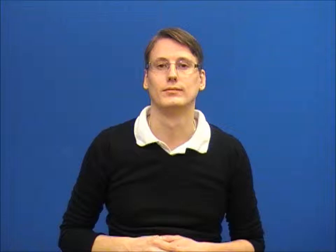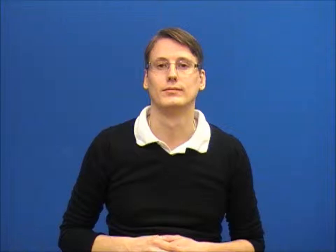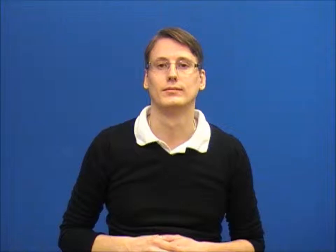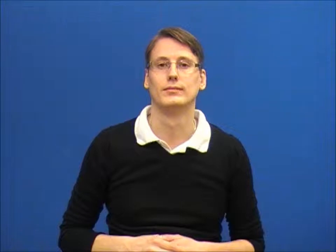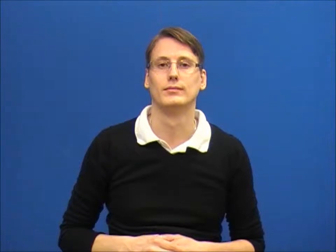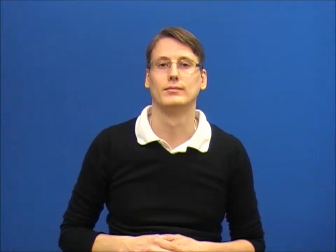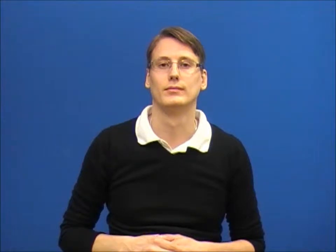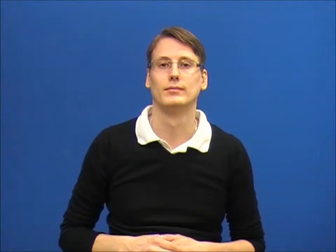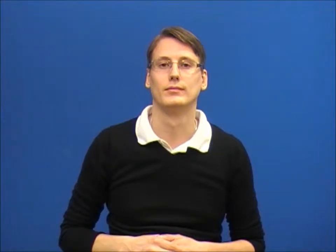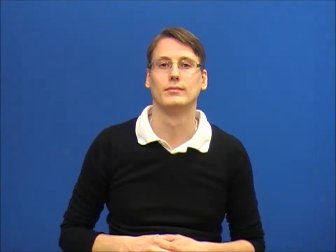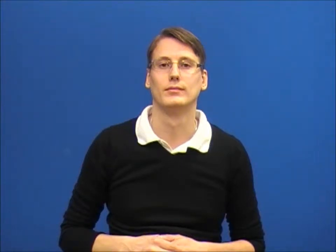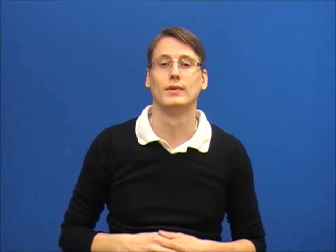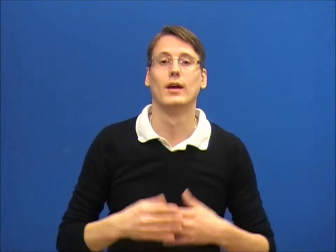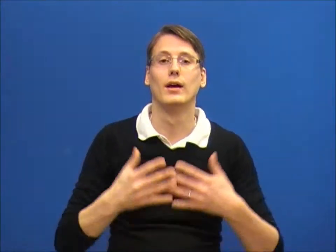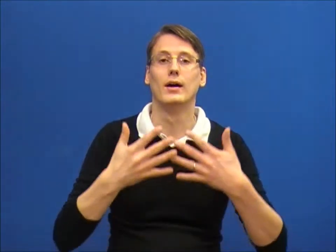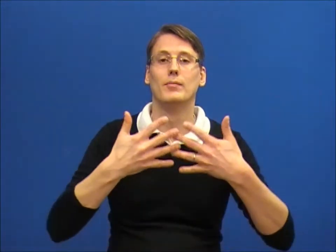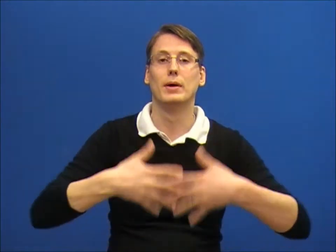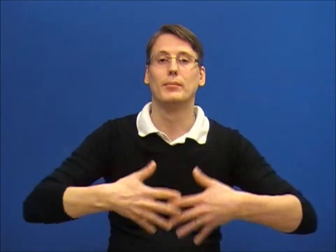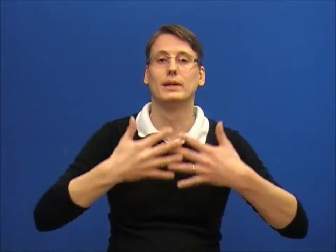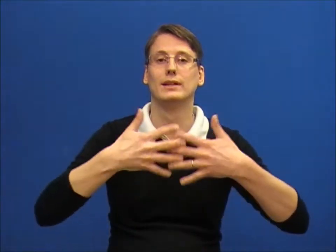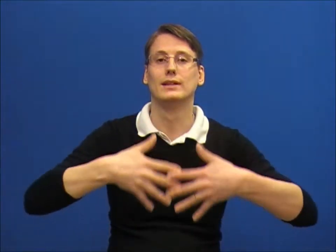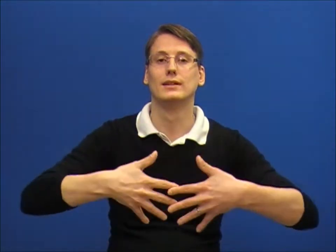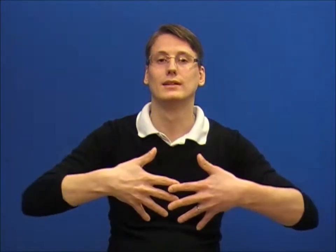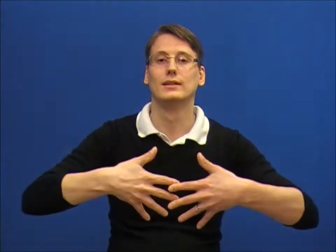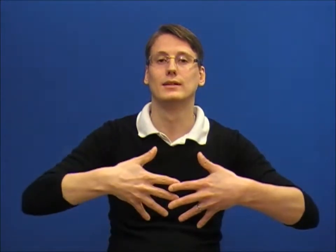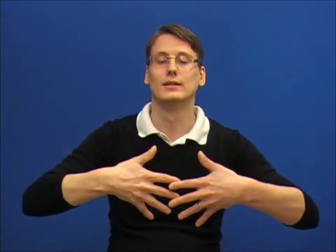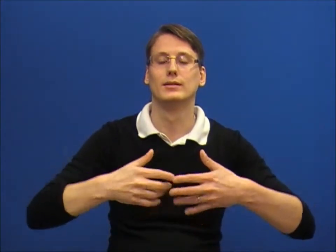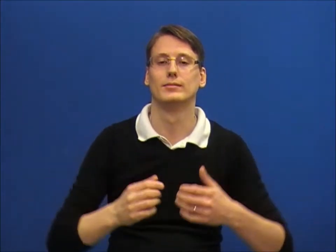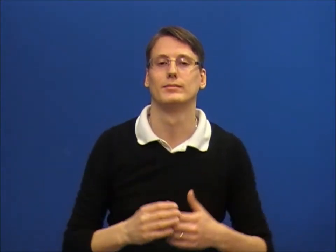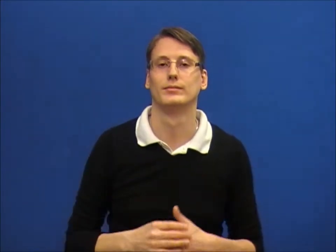FABRIK